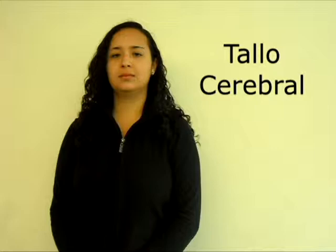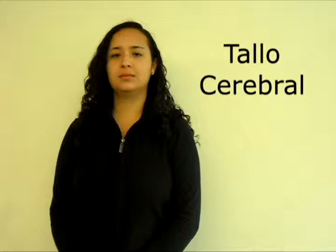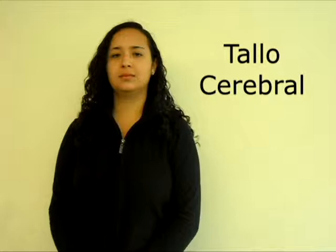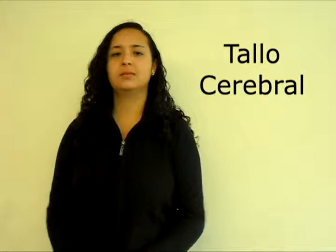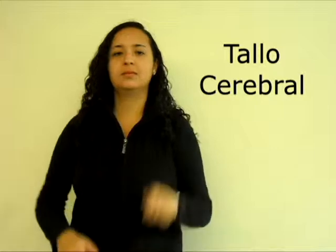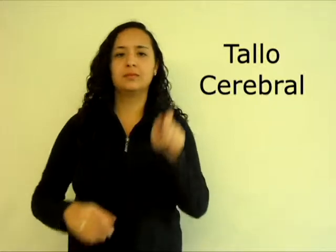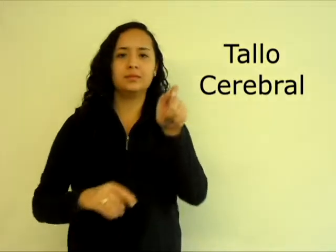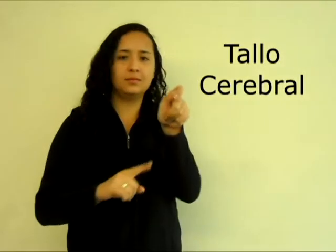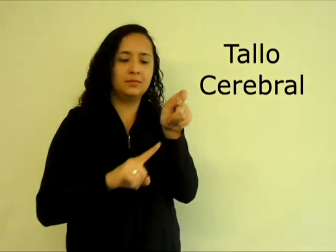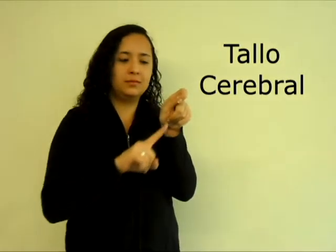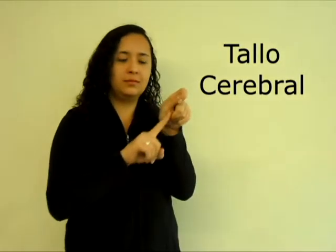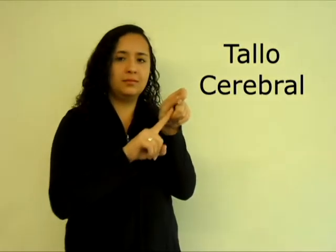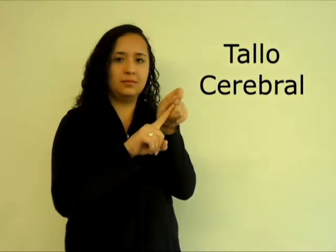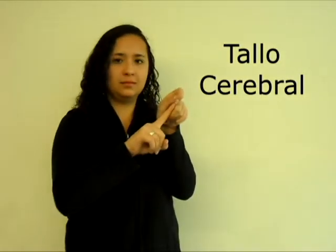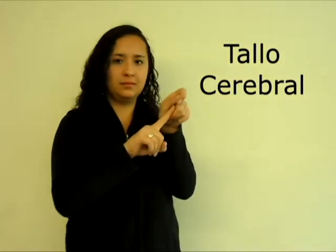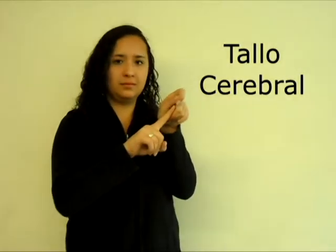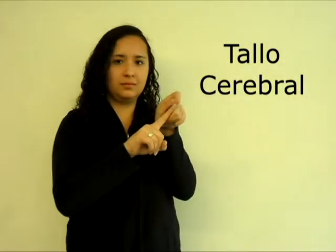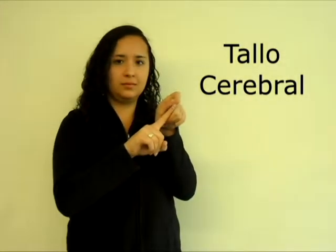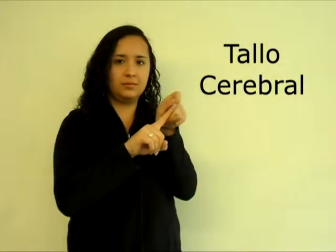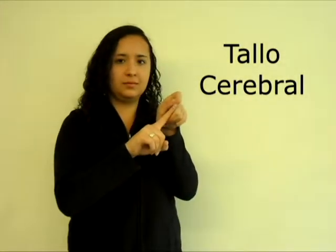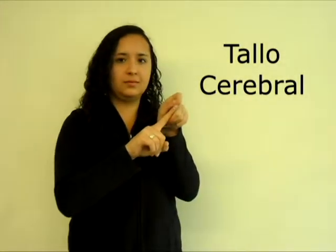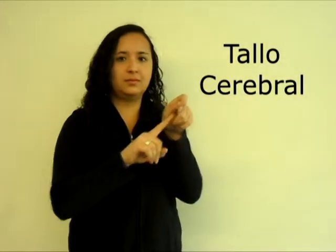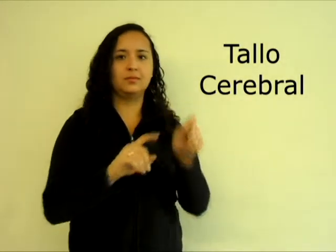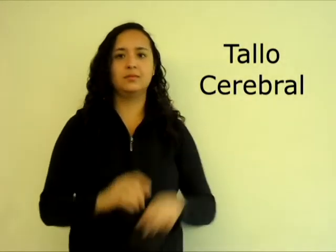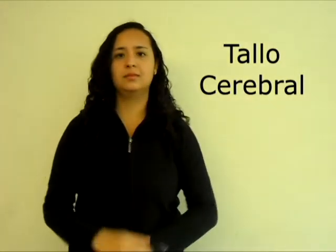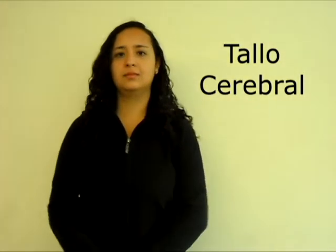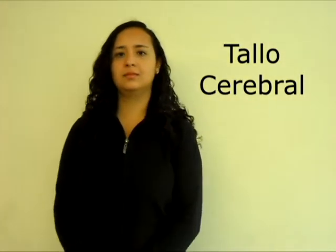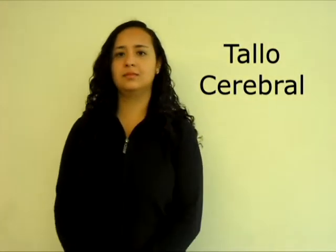Tallo Cerebral